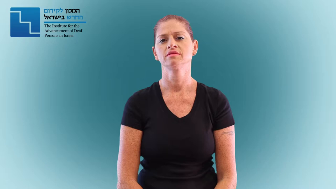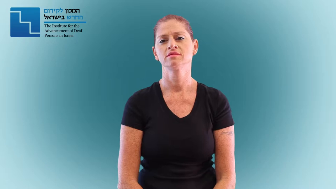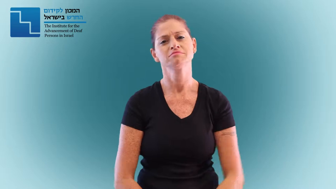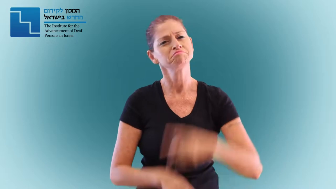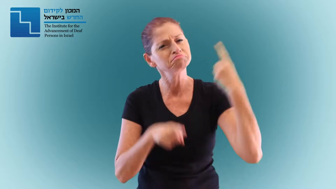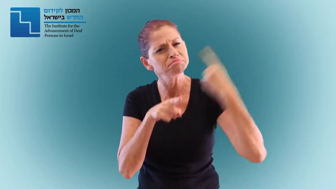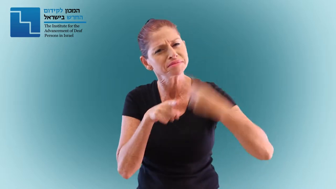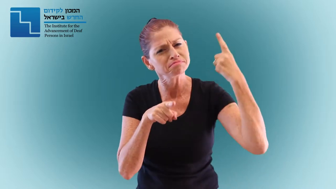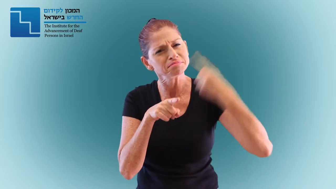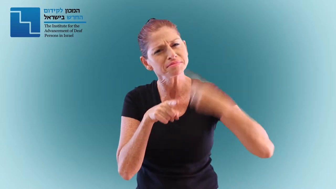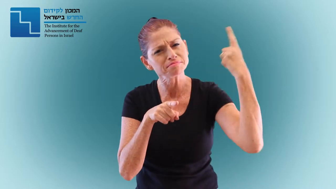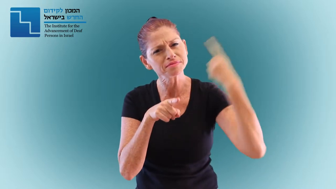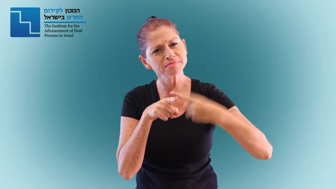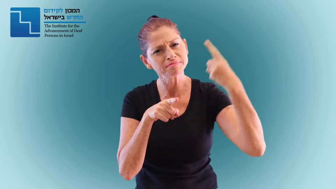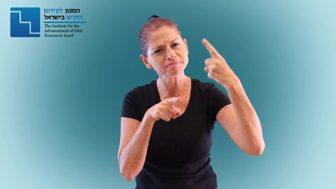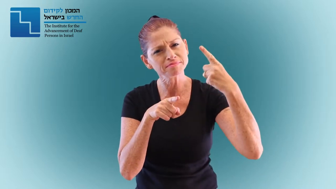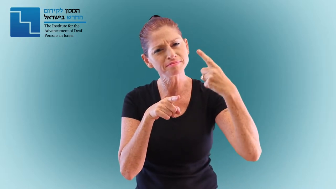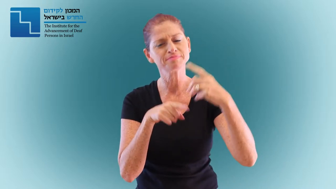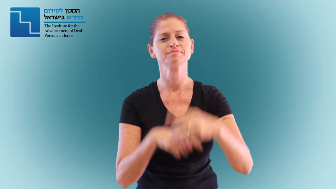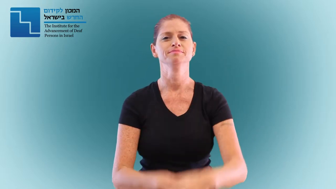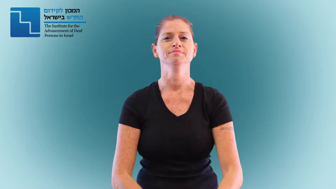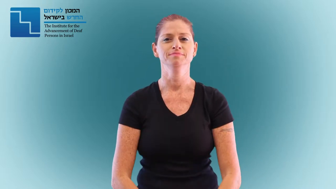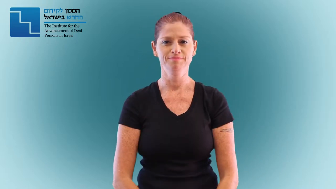מתמיד